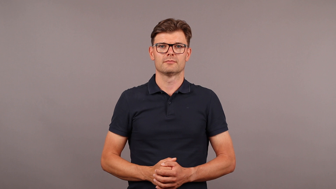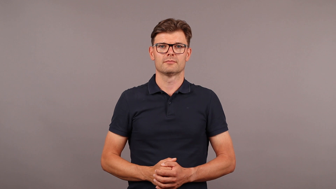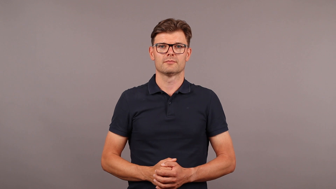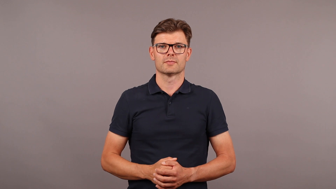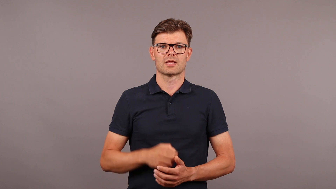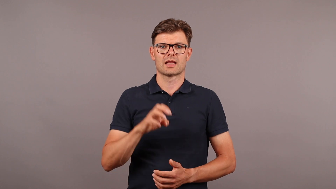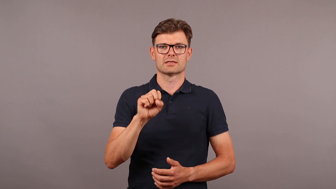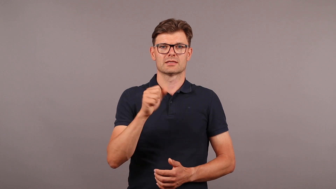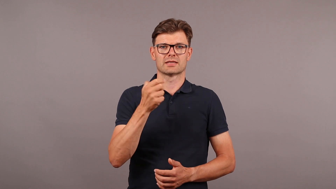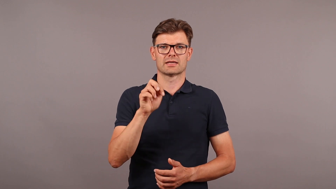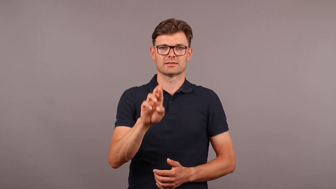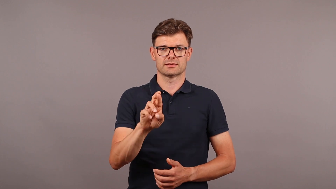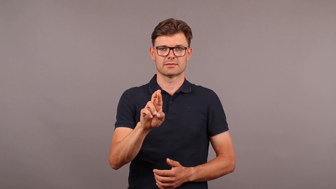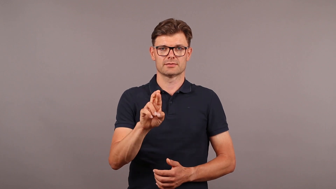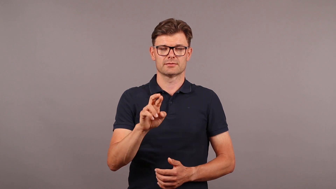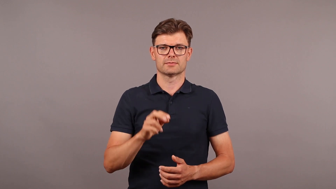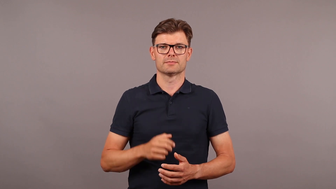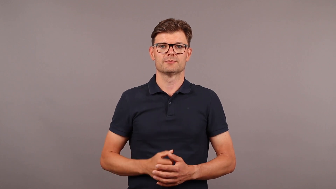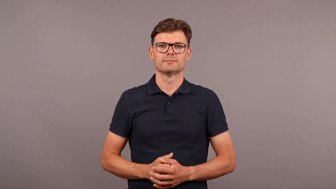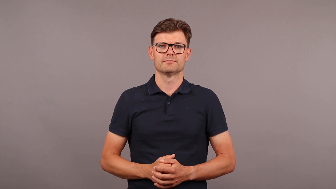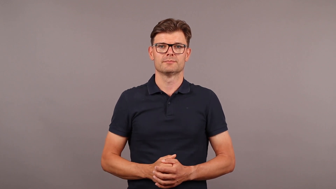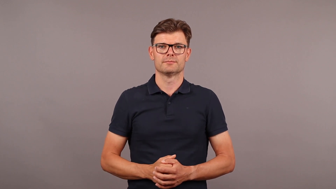Ester